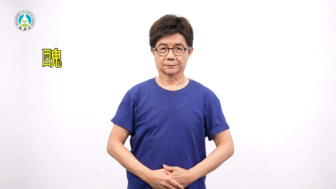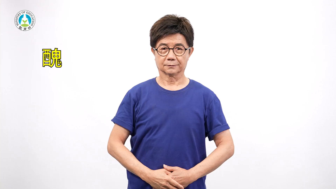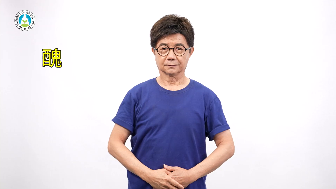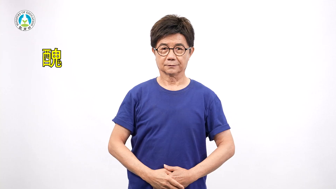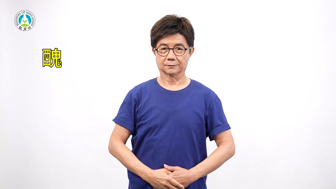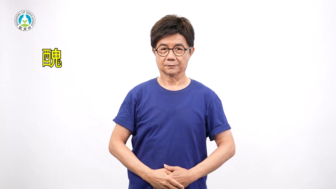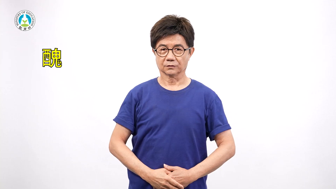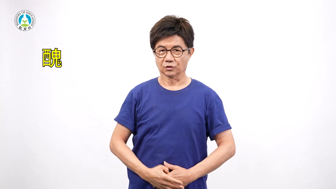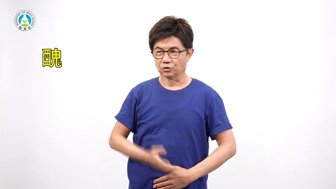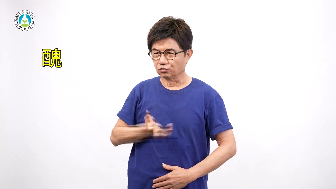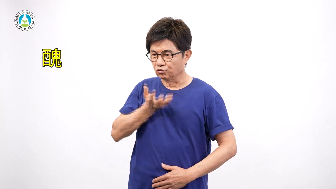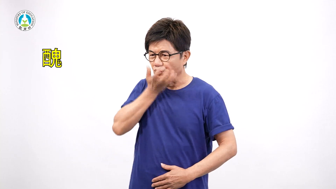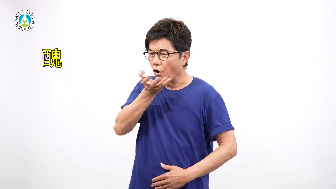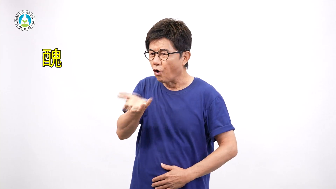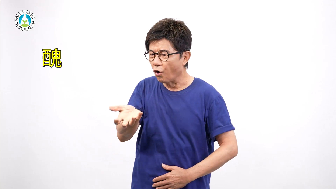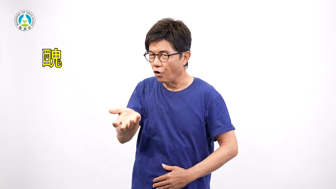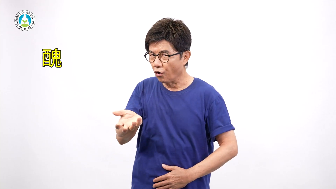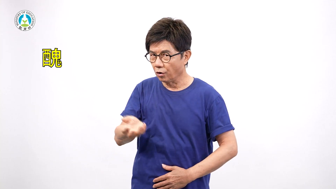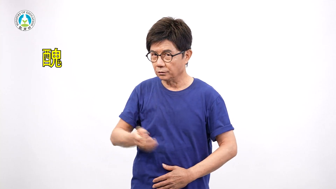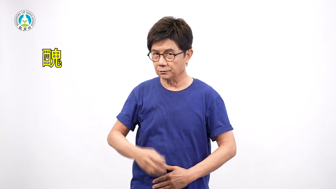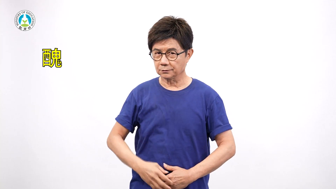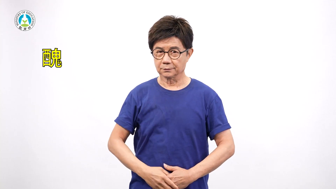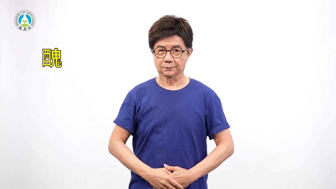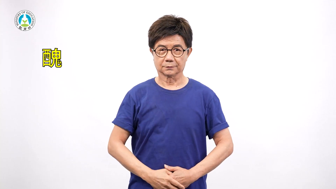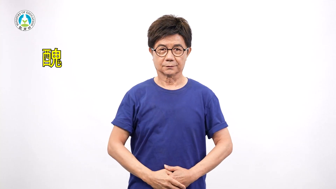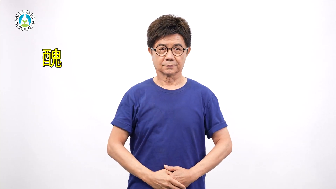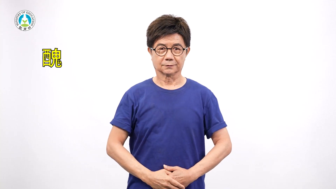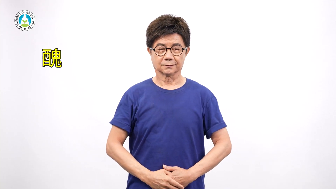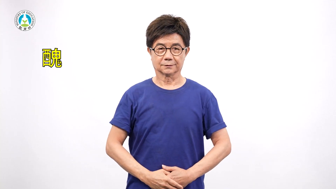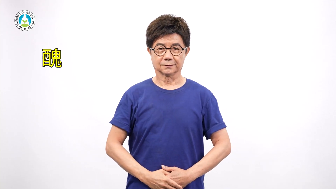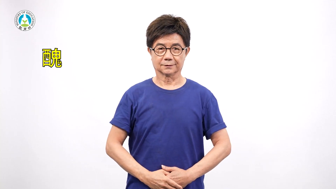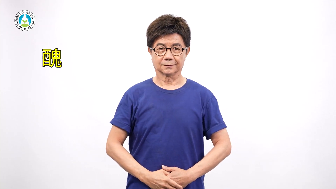醜